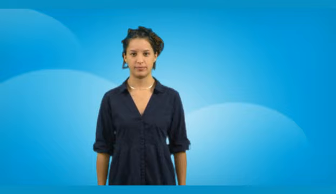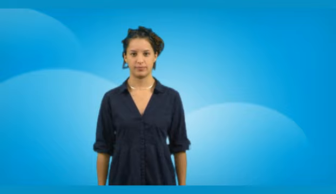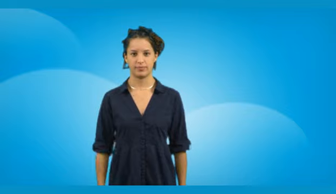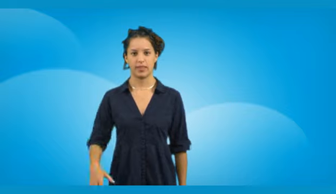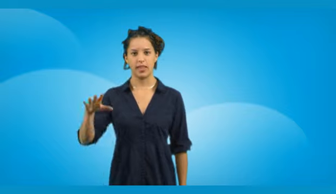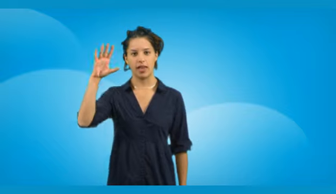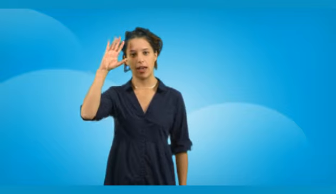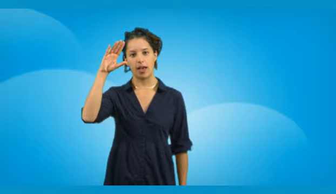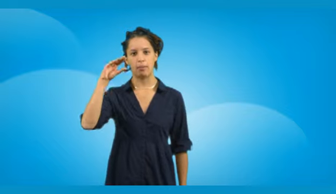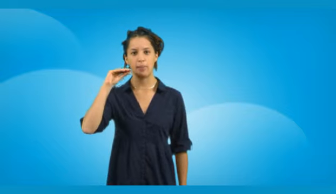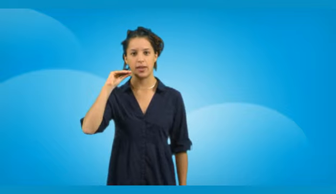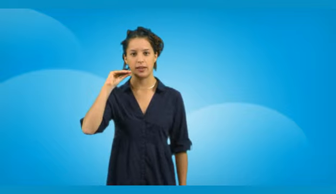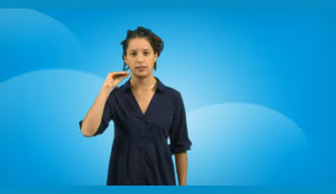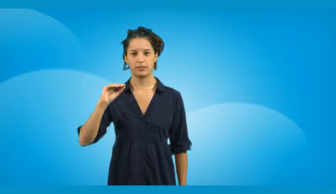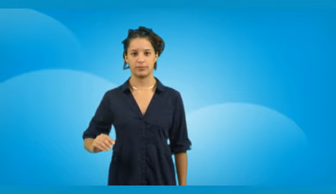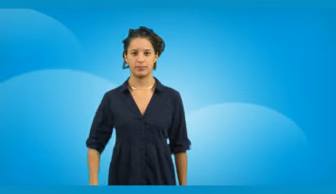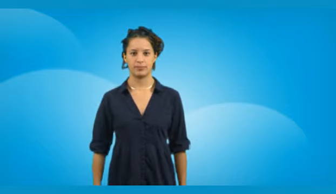Ember